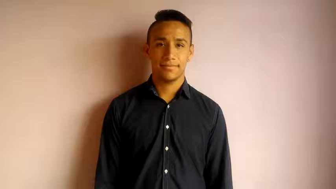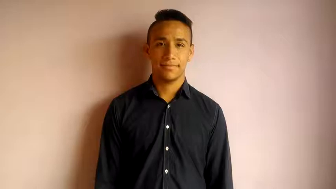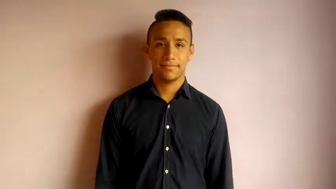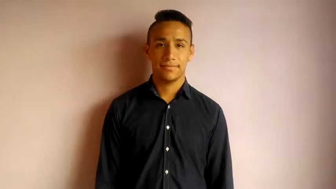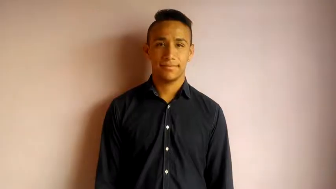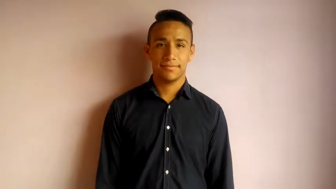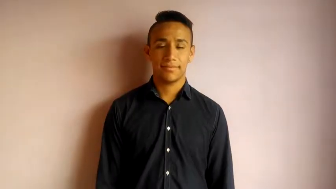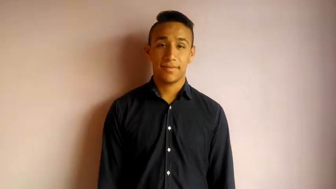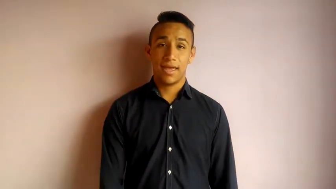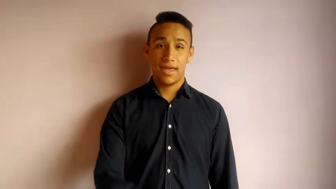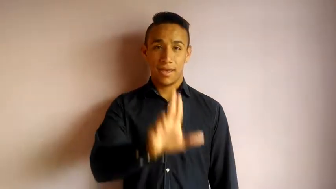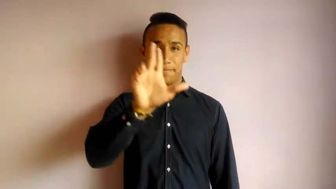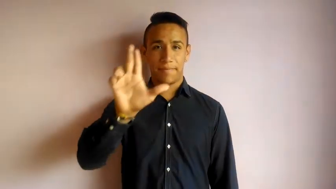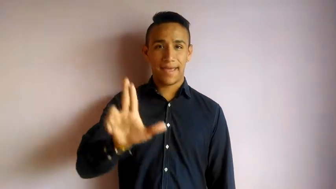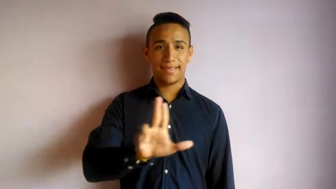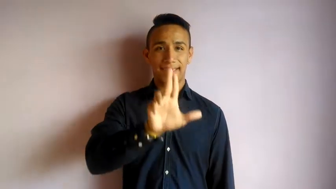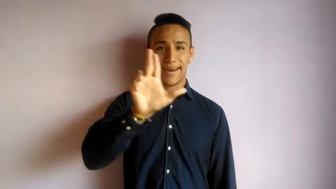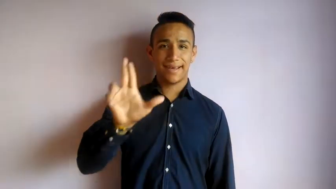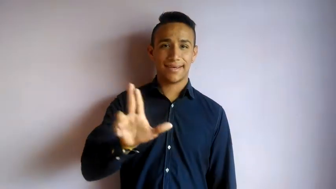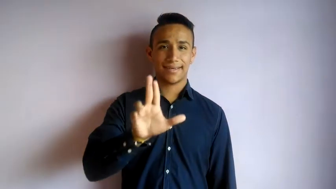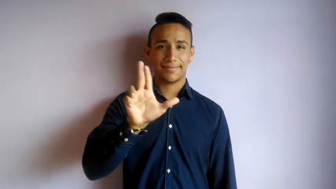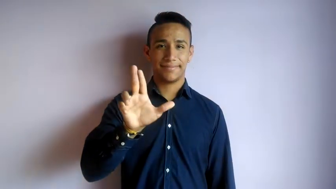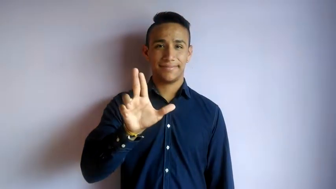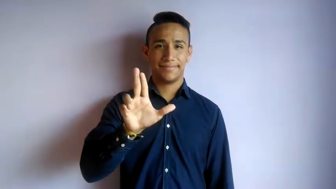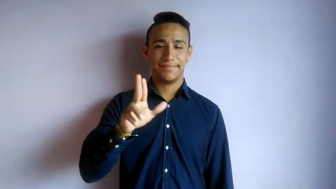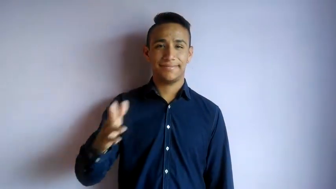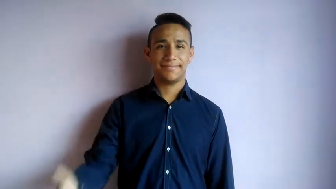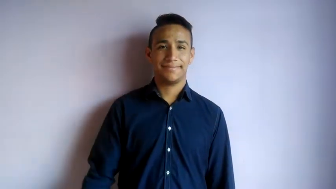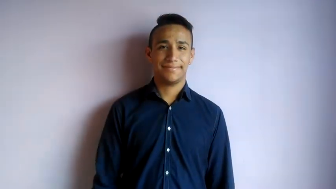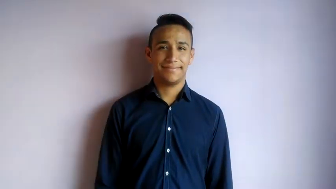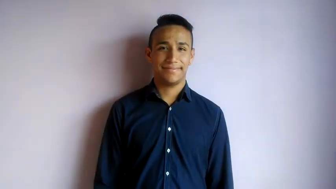martes